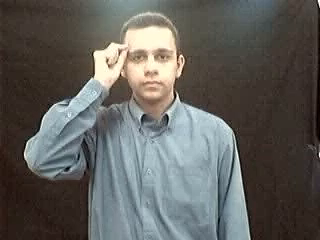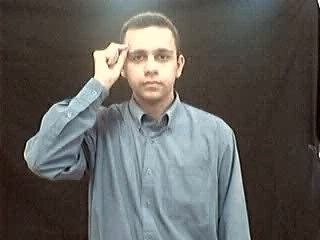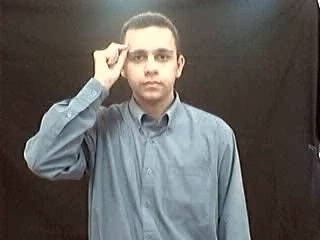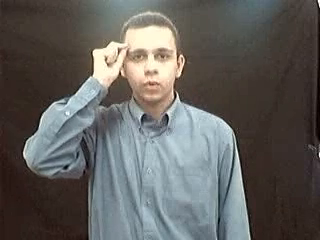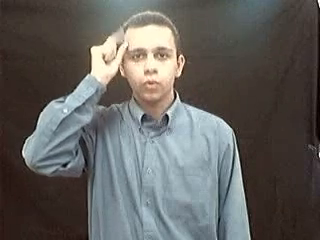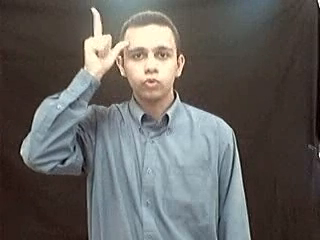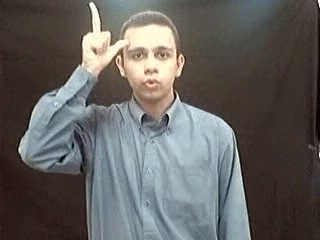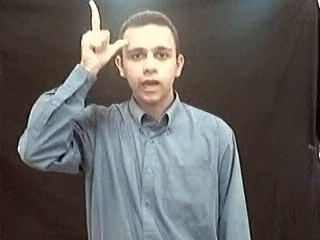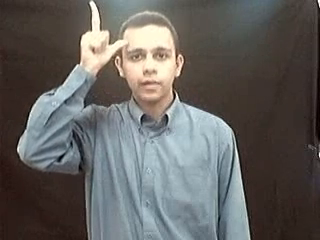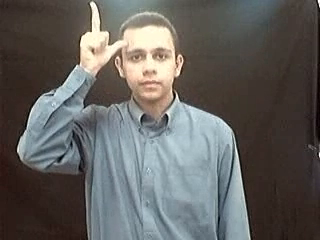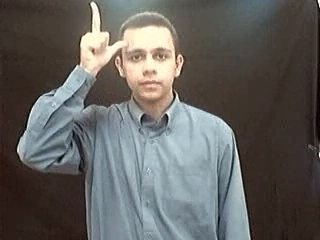cultura